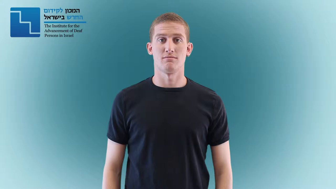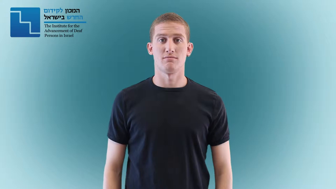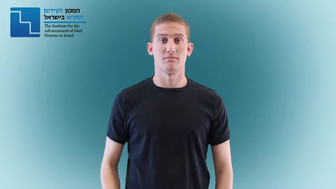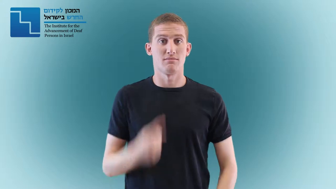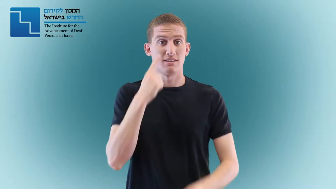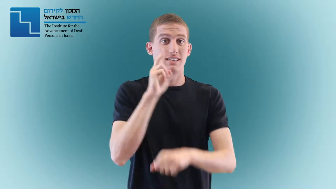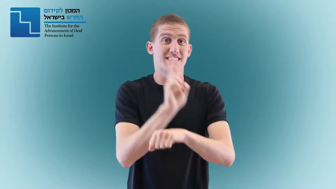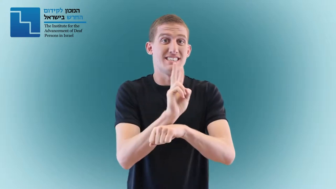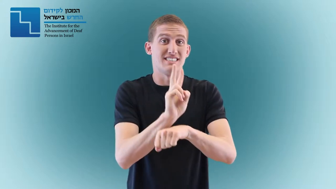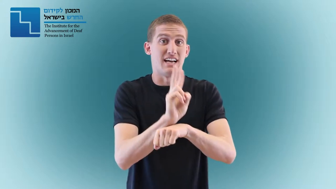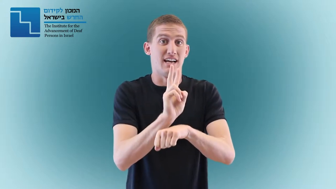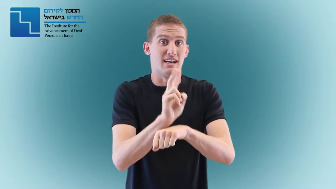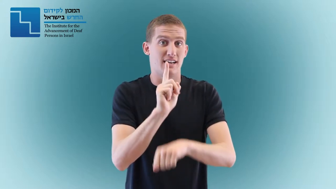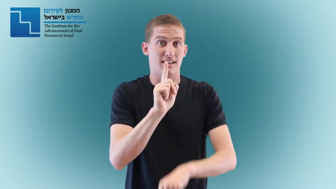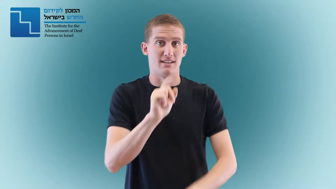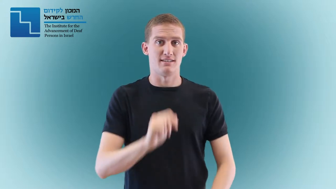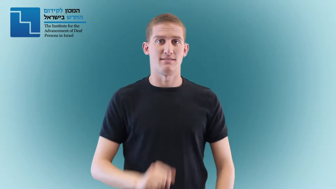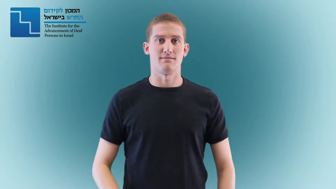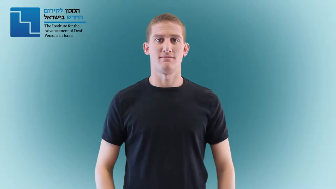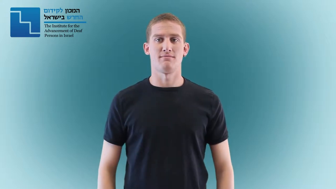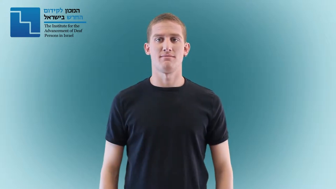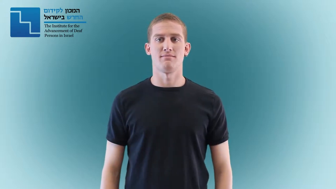להיזהר